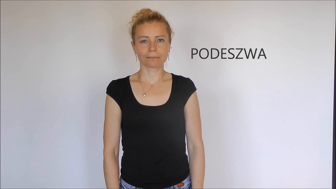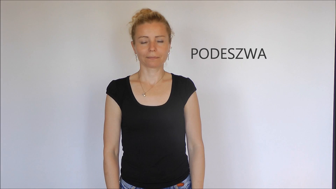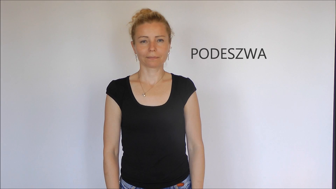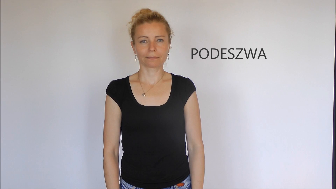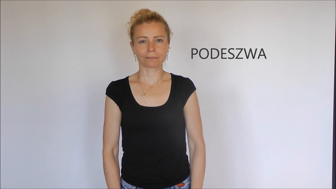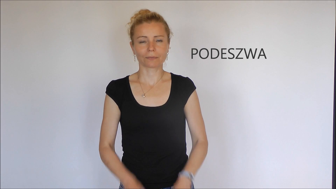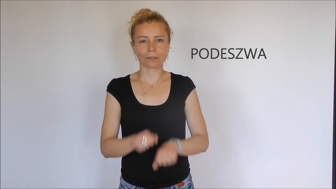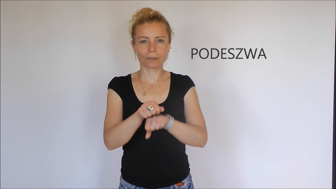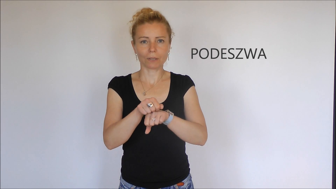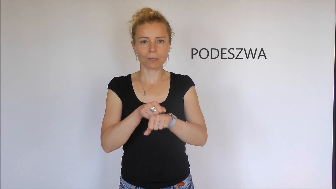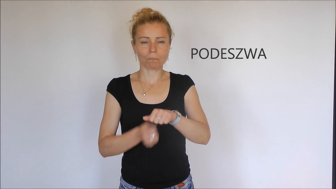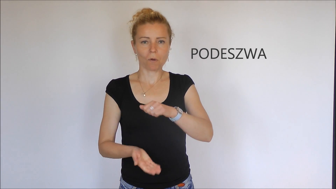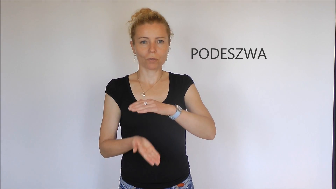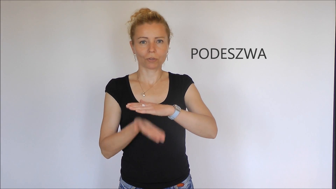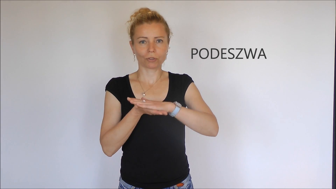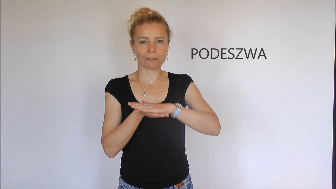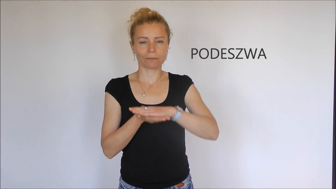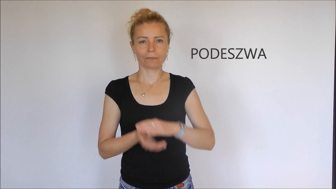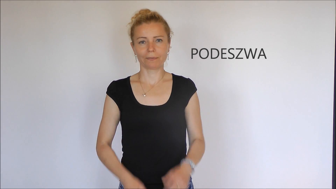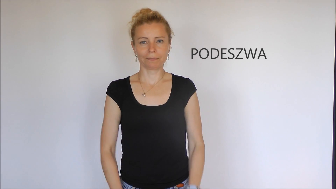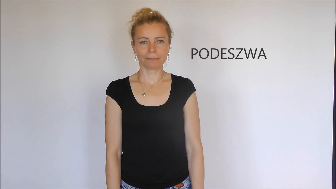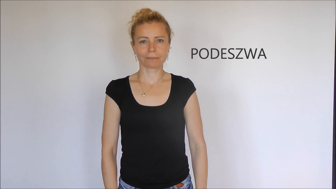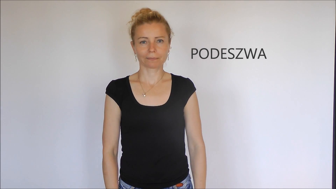PODESZWA